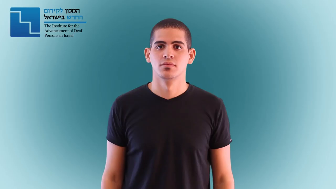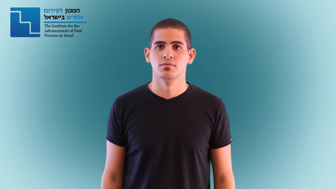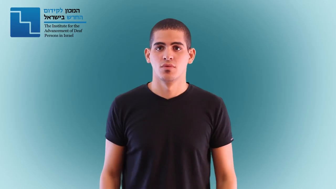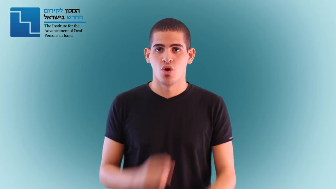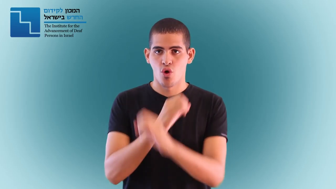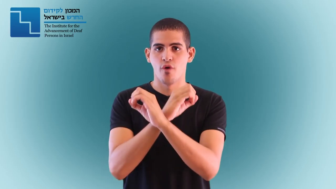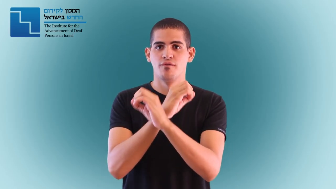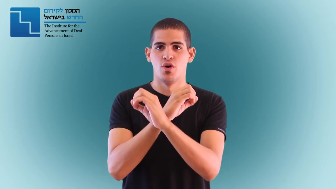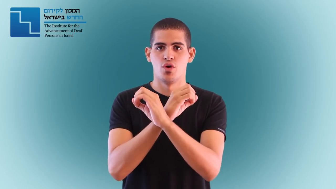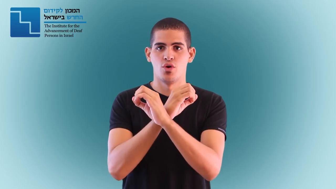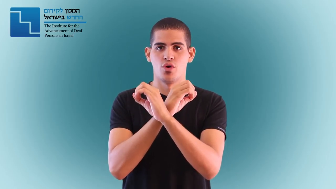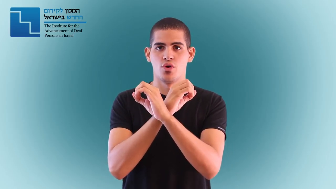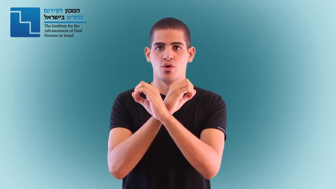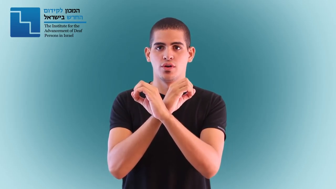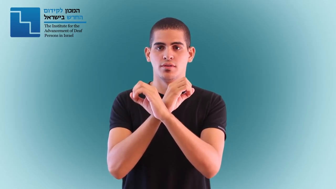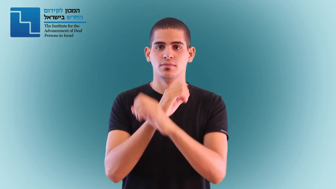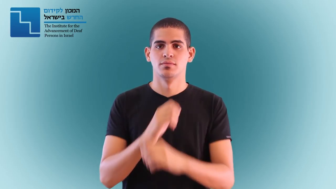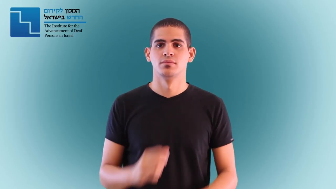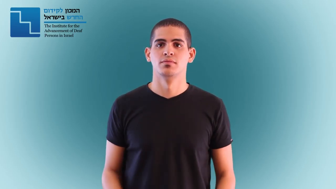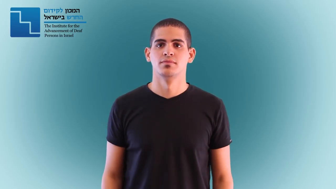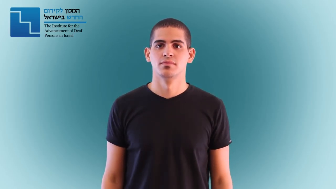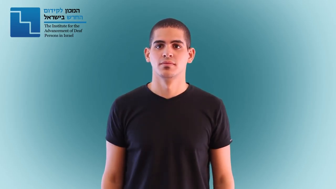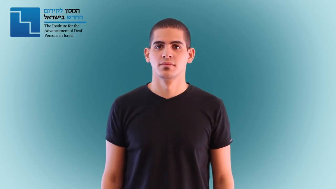אובו